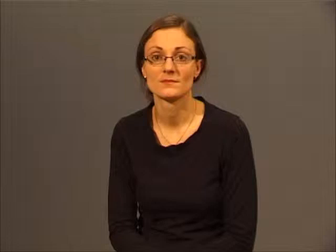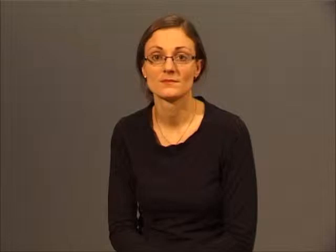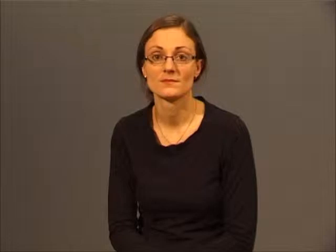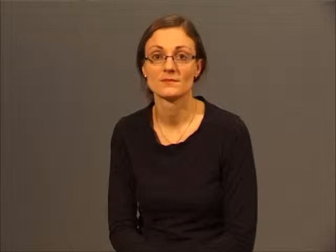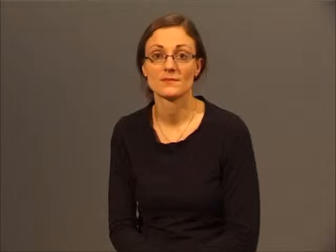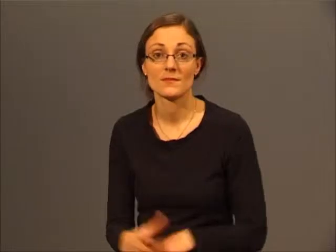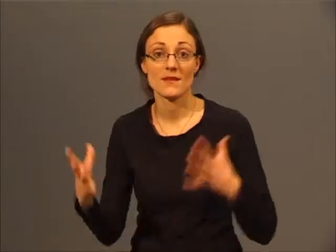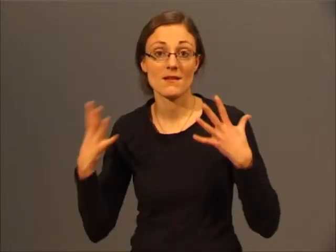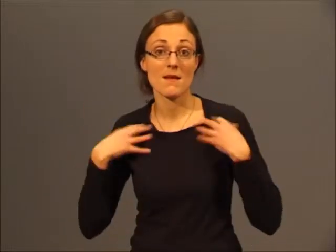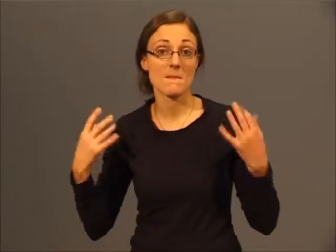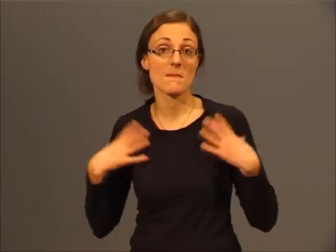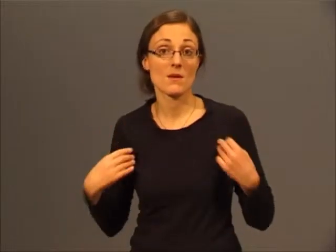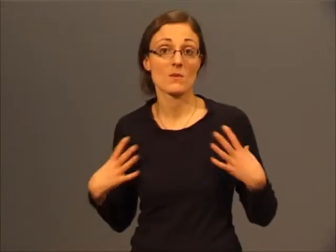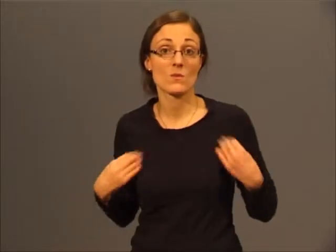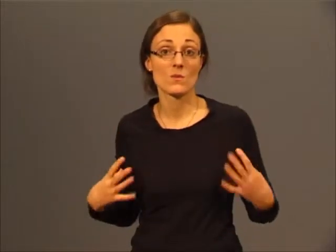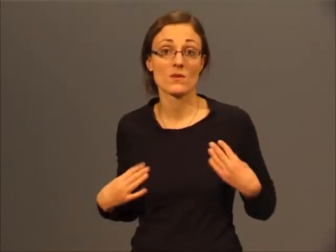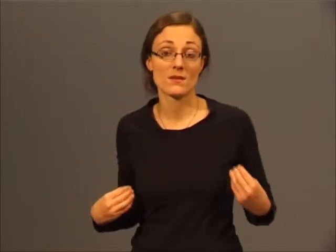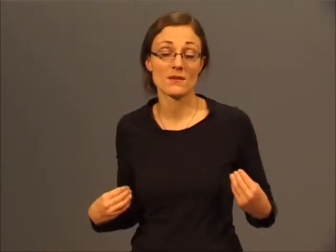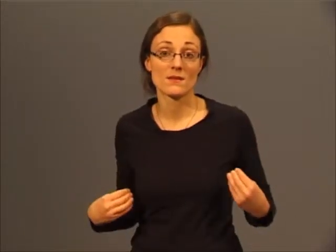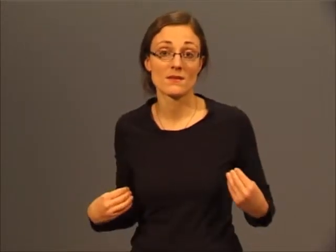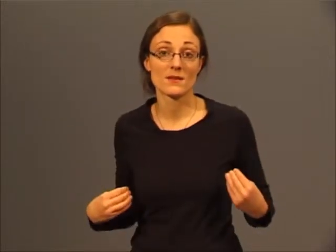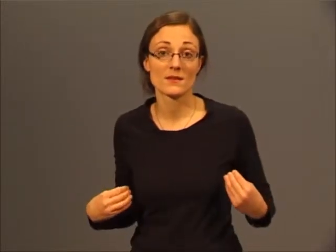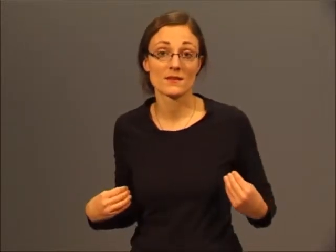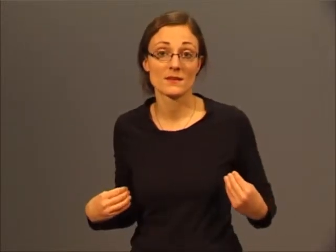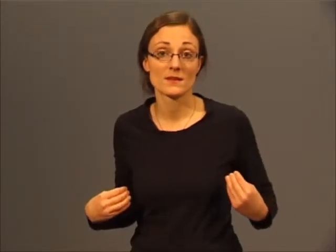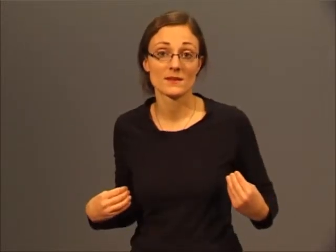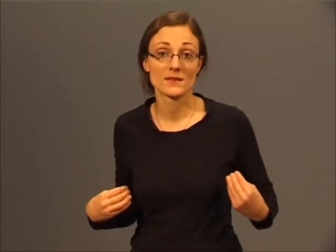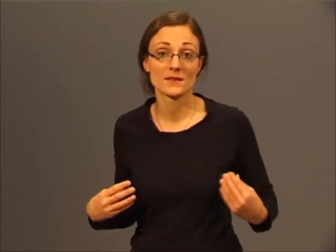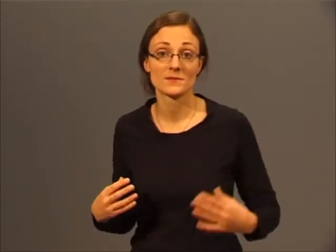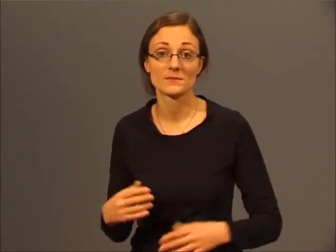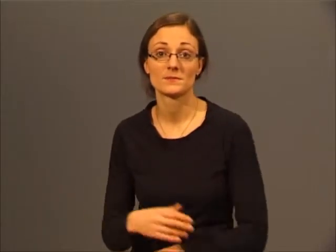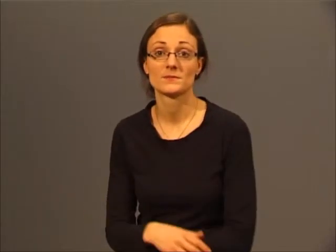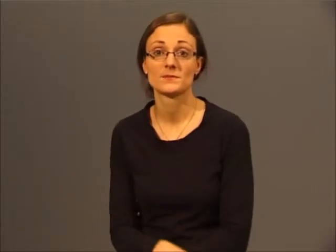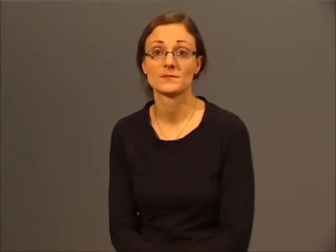leppaludi